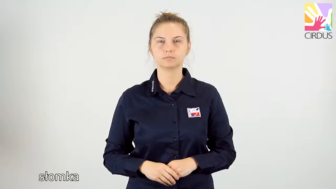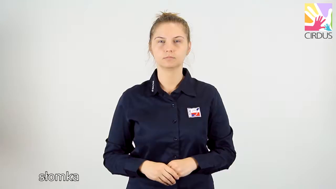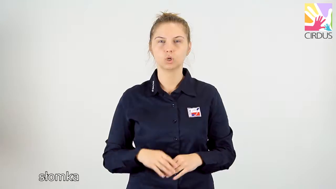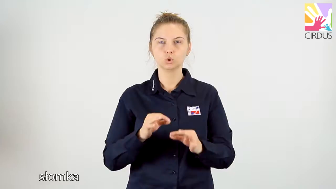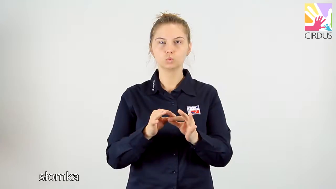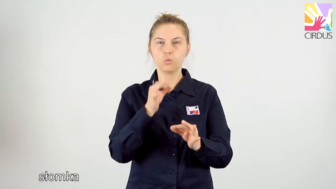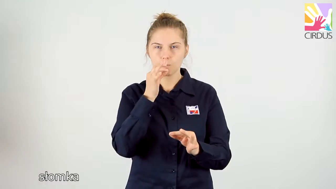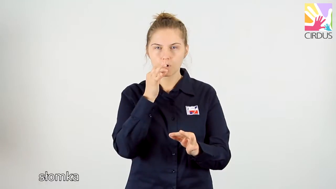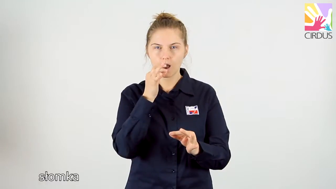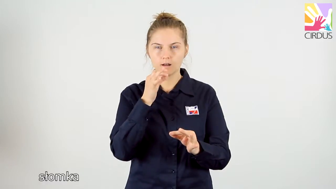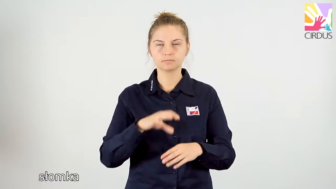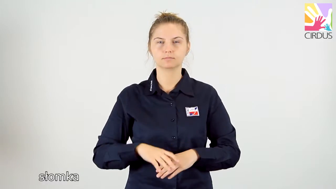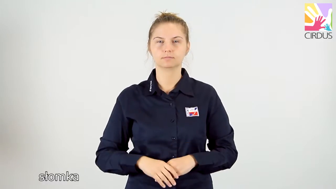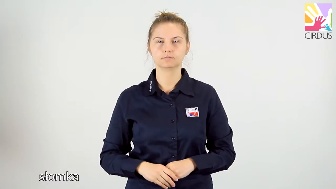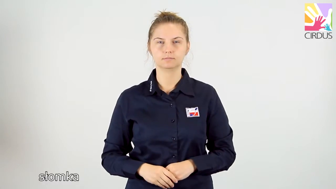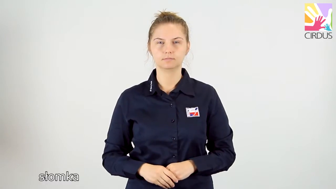słomka